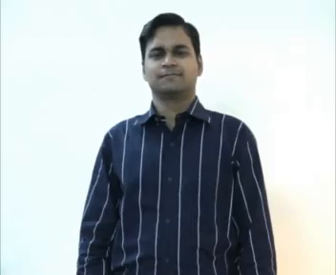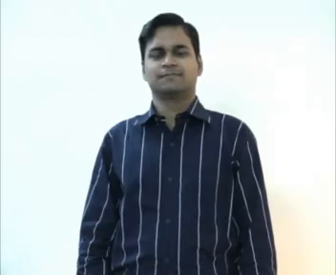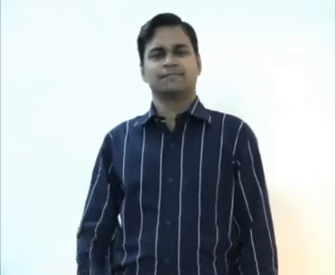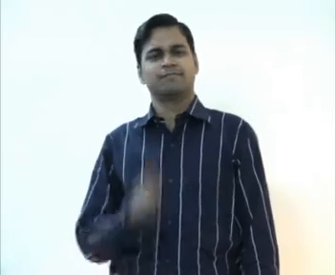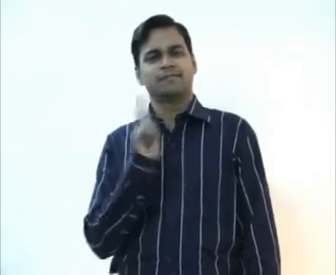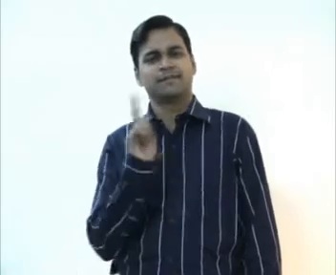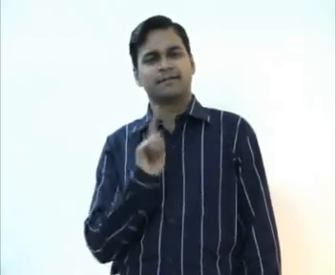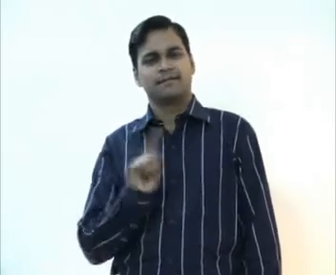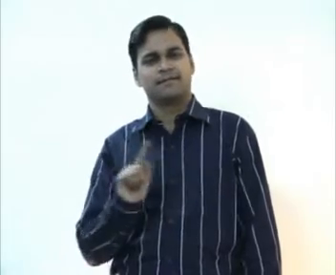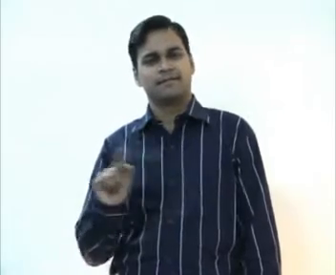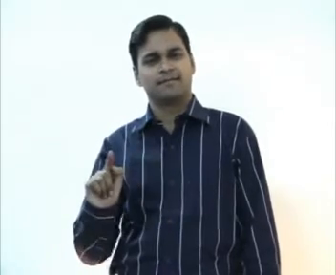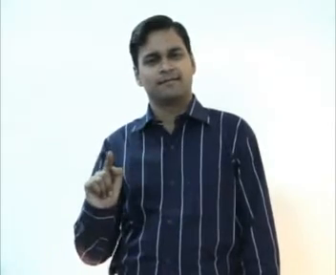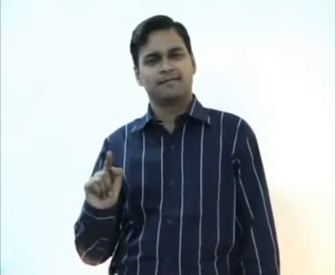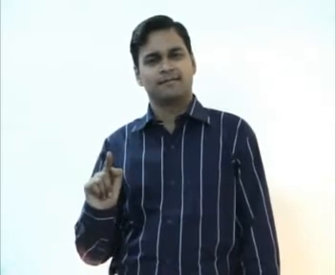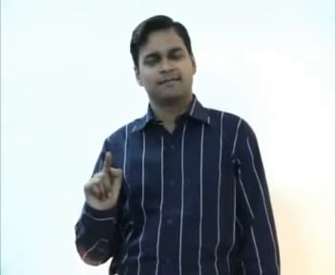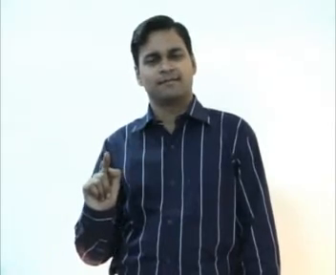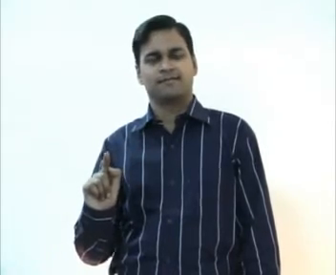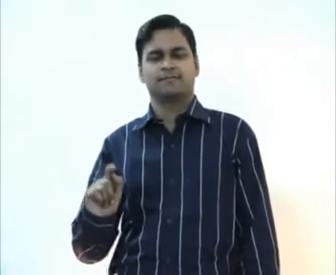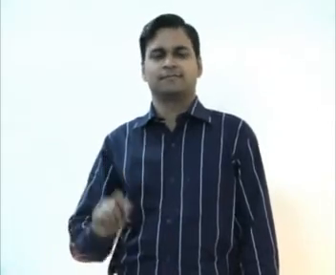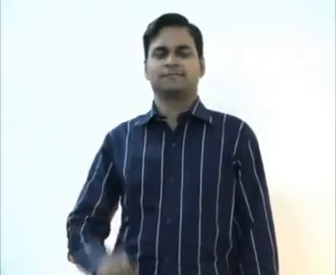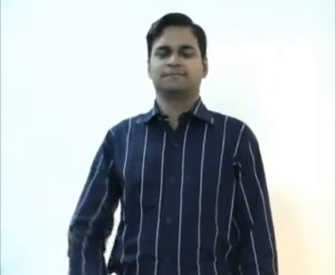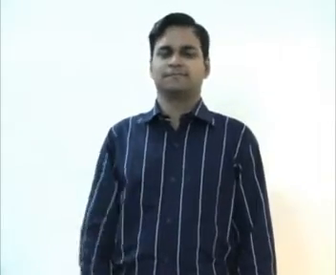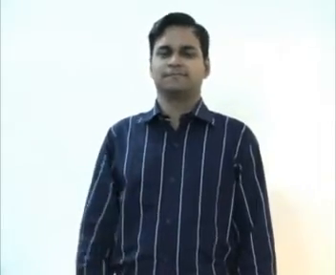ਪੈੱਨਸਿਲ